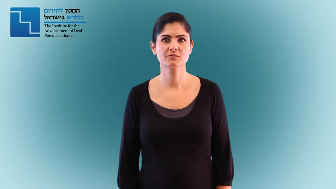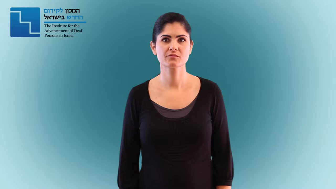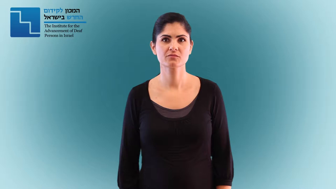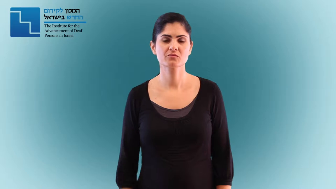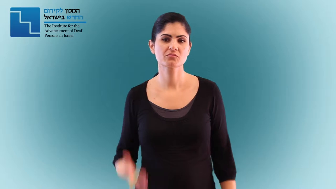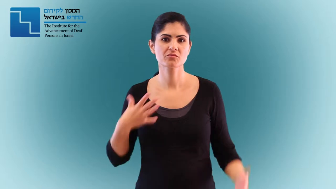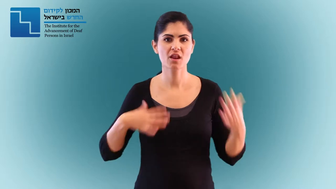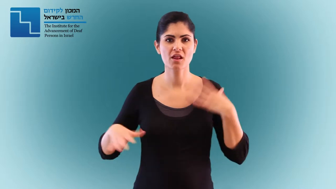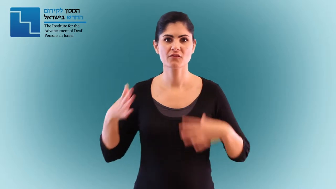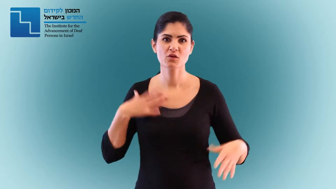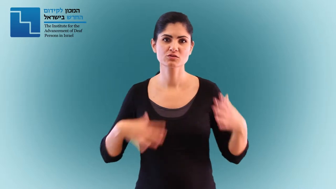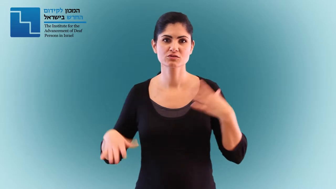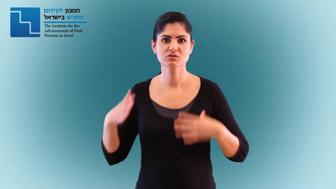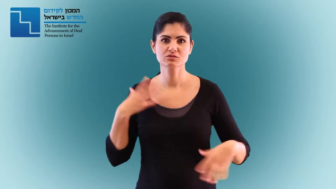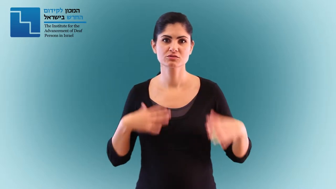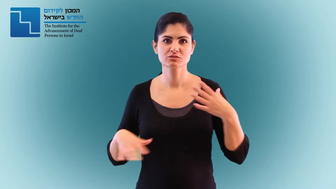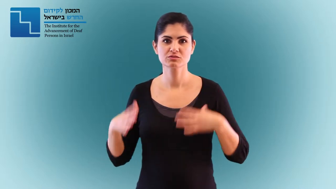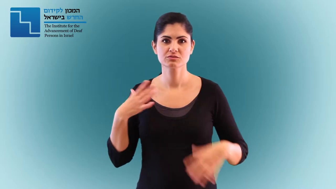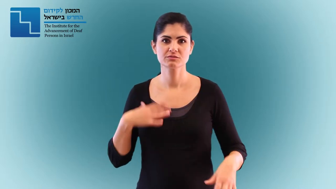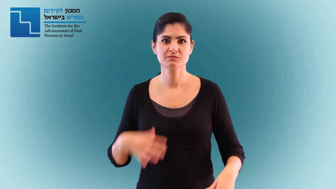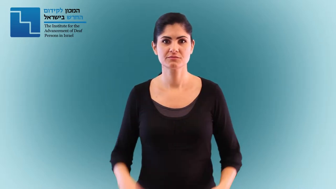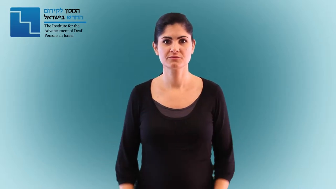ללבוש